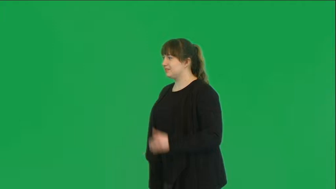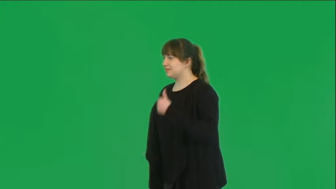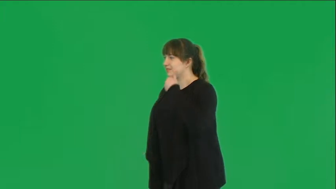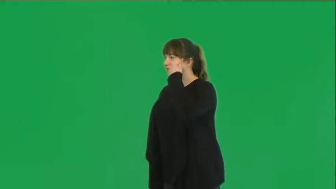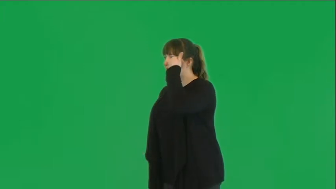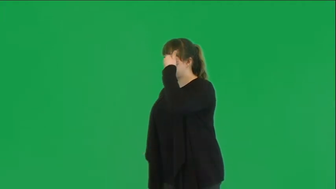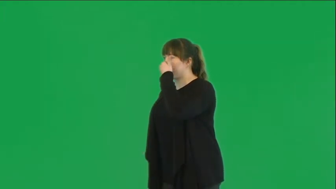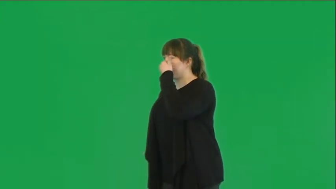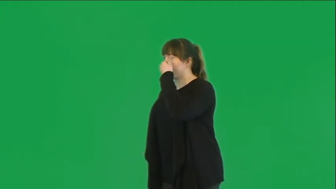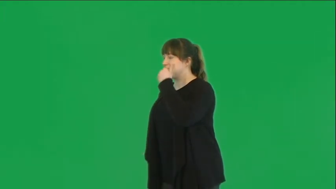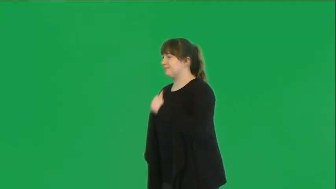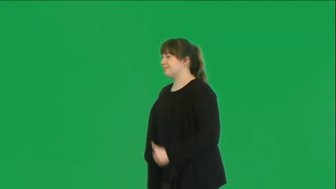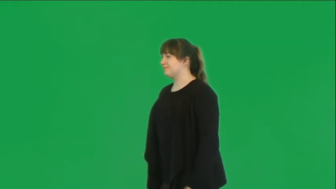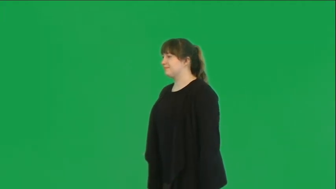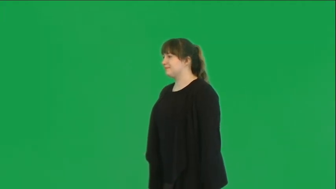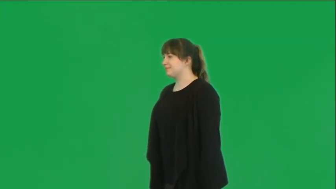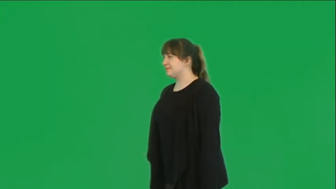wstyd